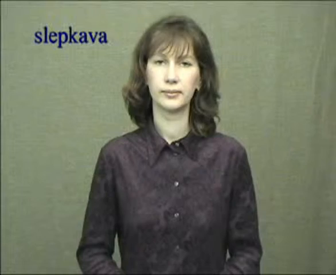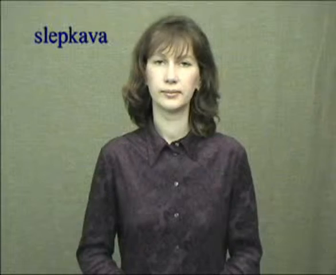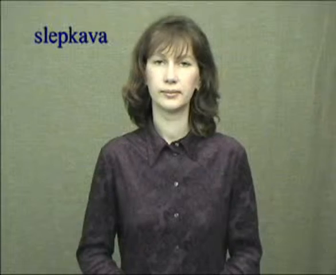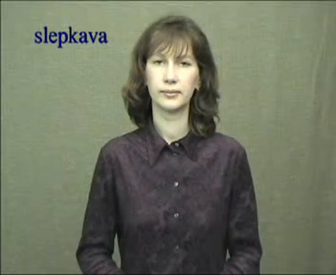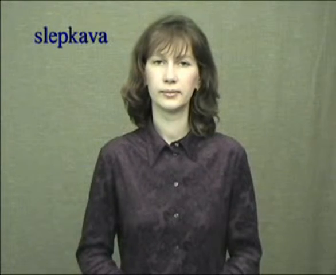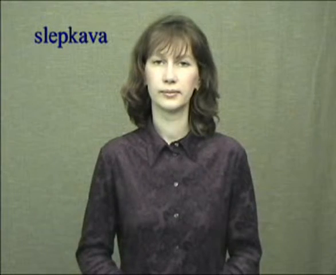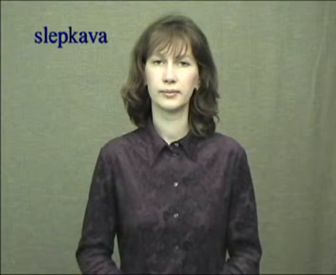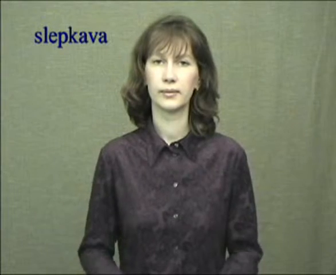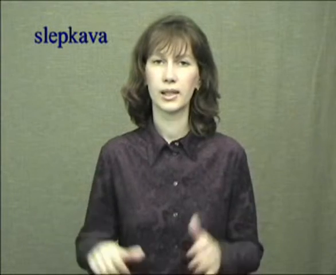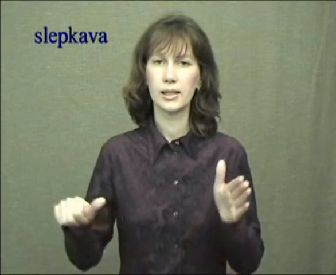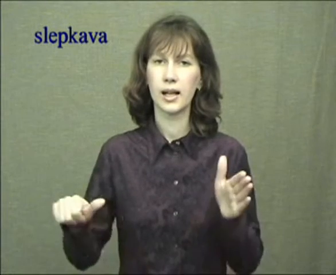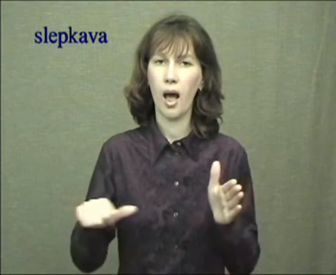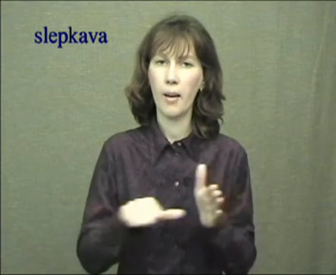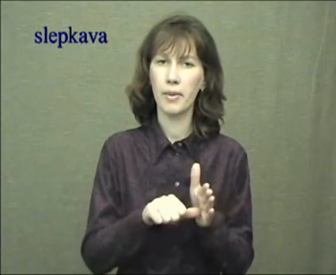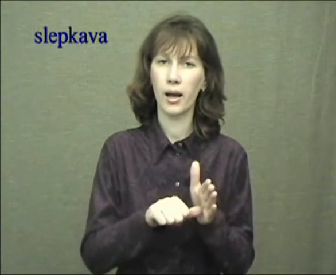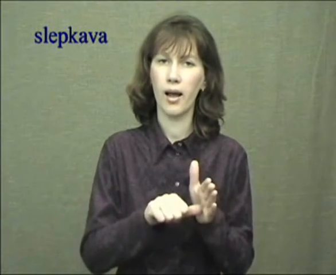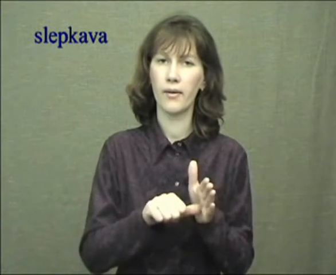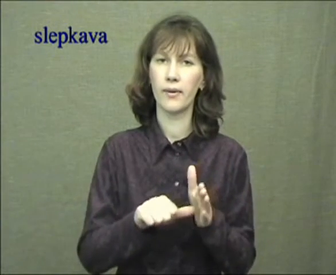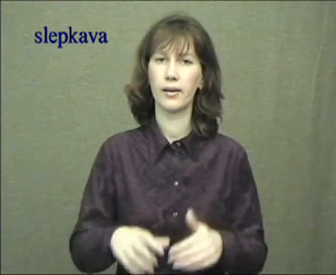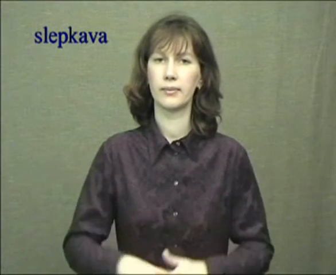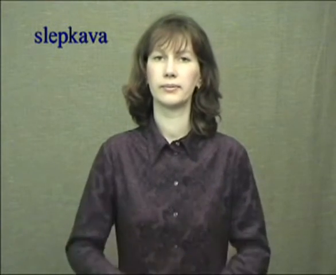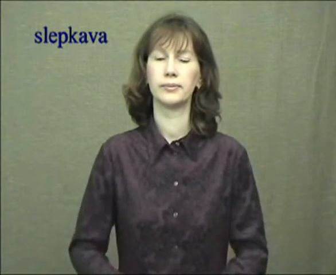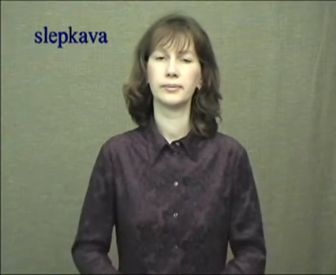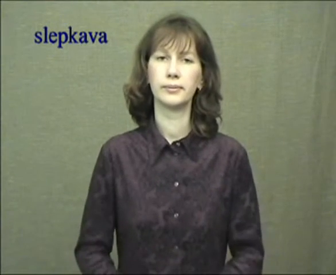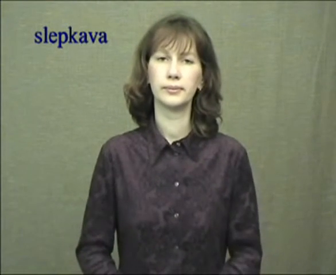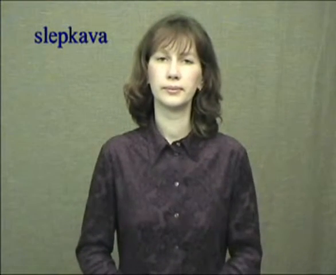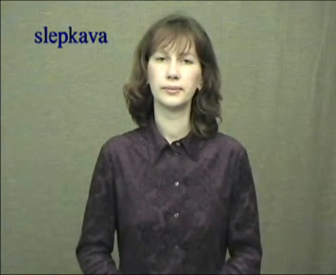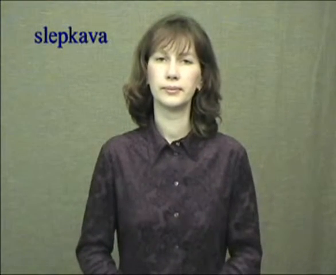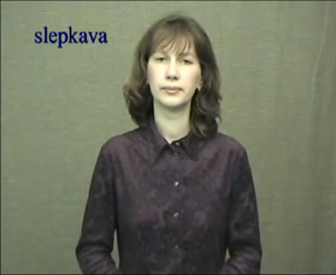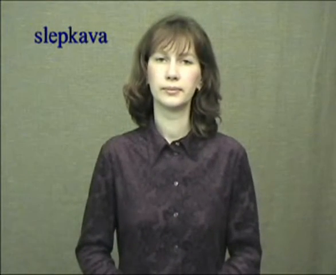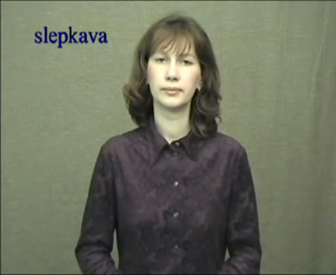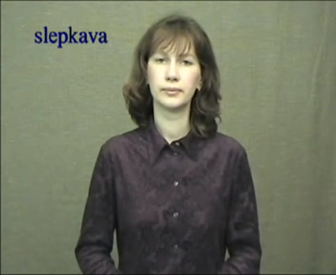slepkava